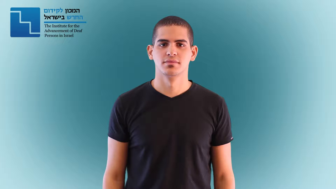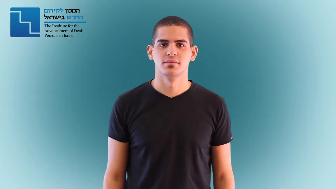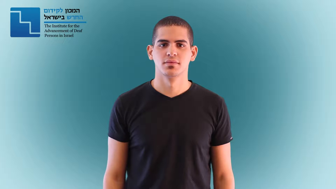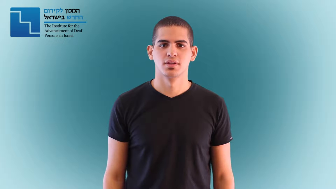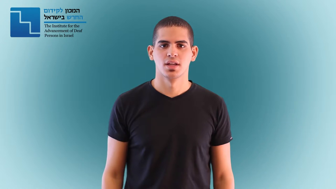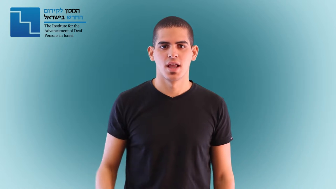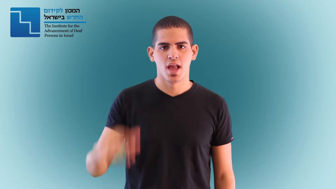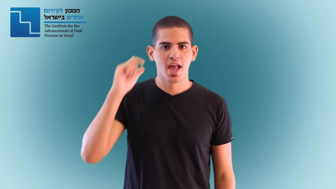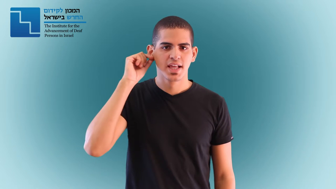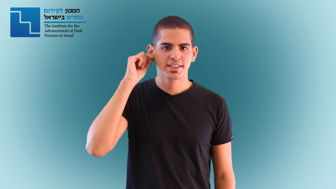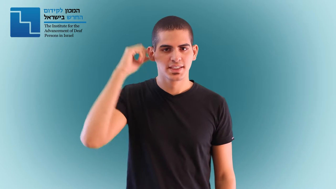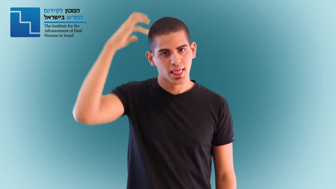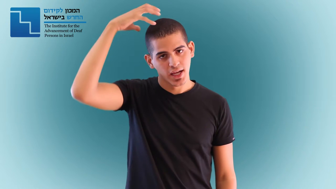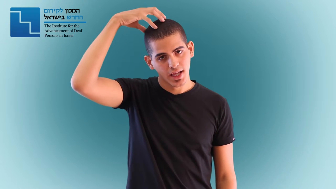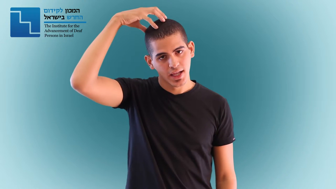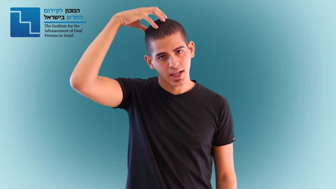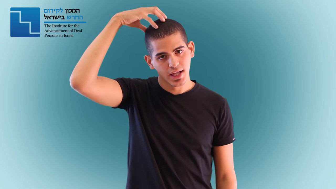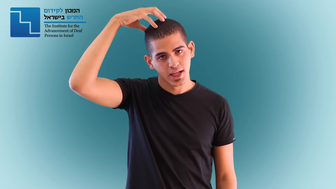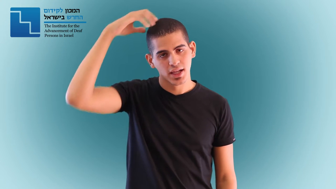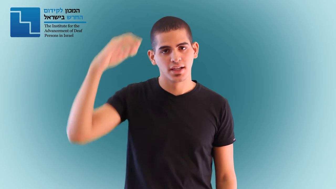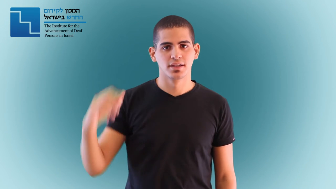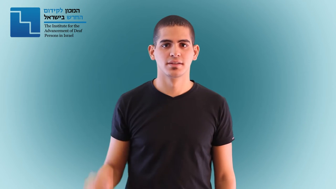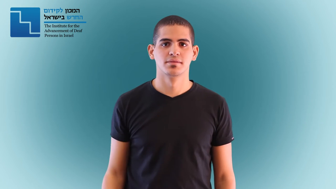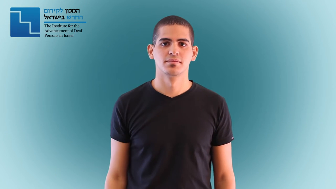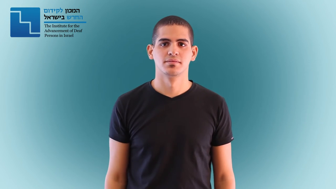אסתר המלכה